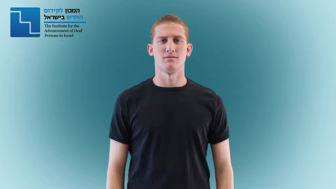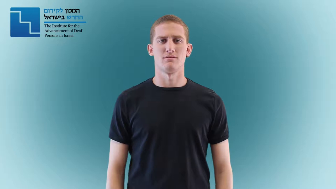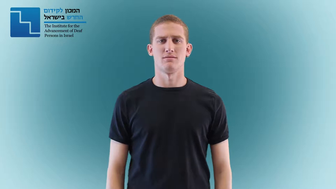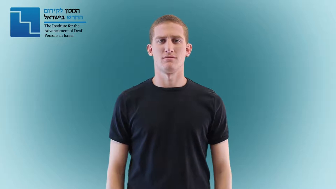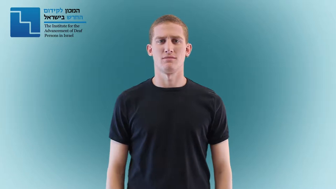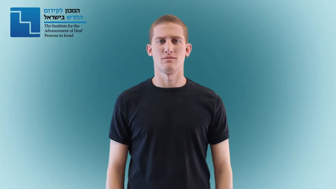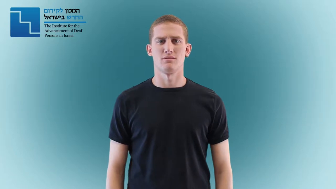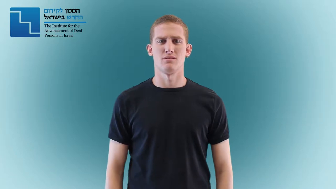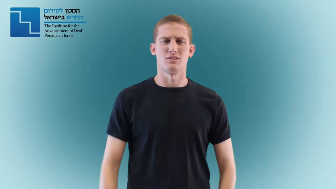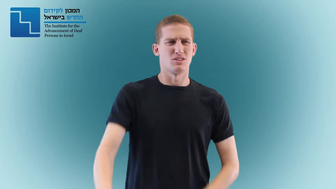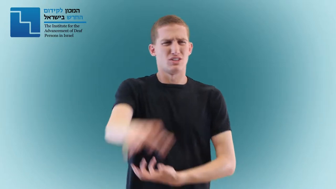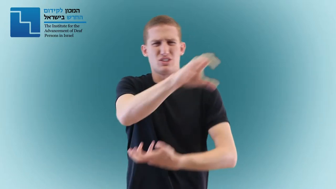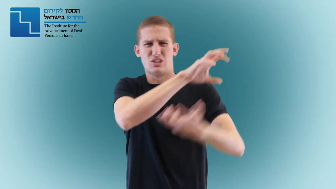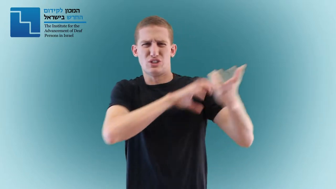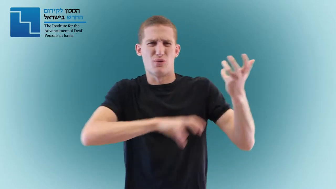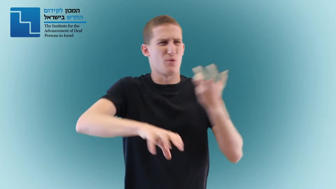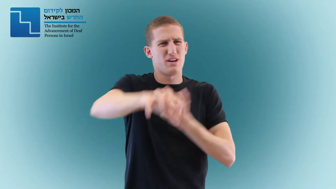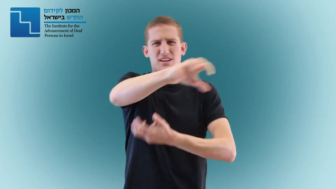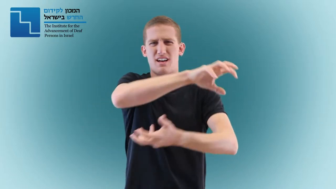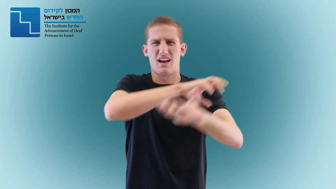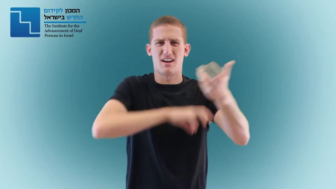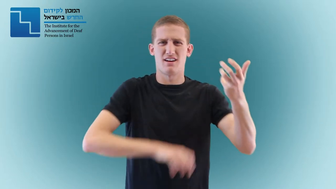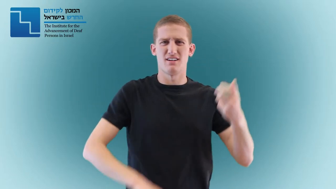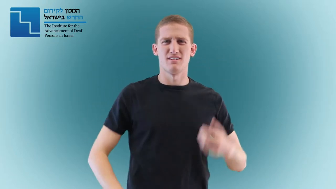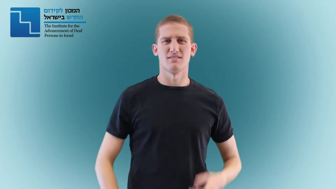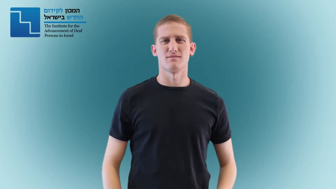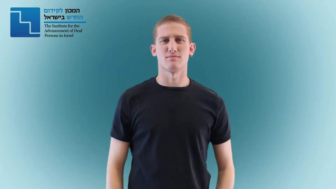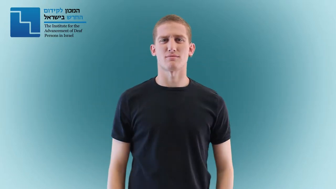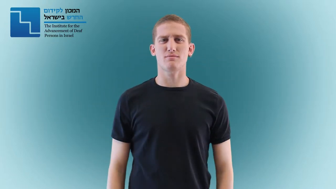שערורייה / סקנדל